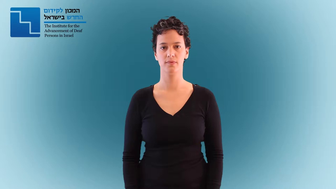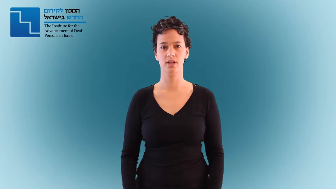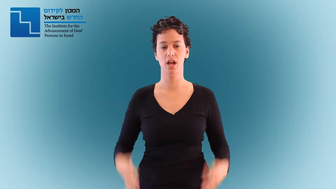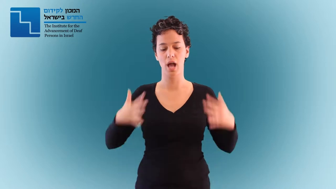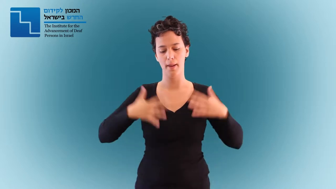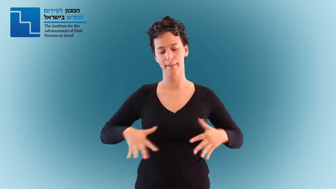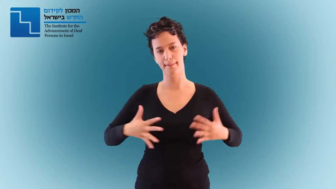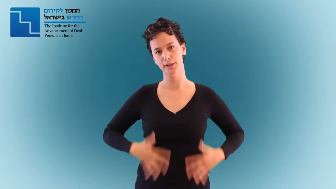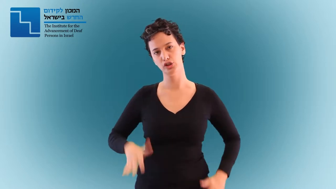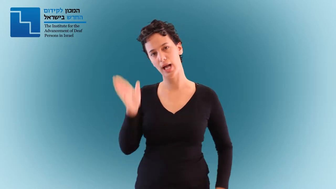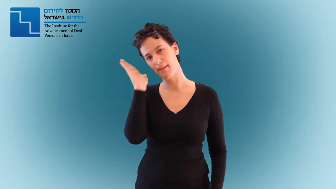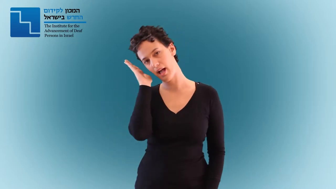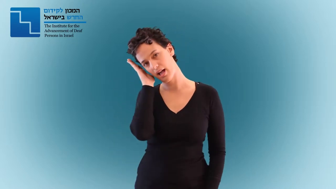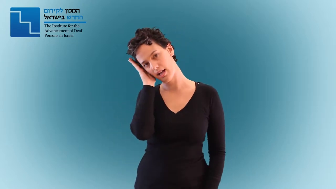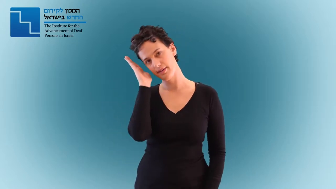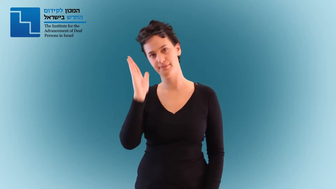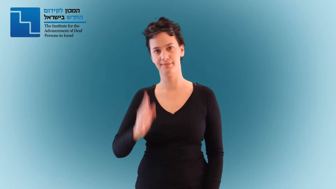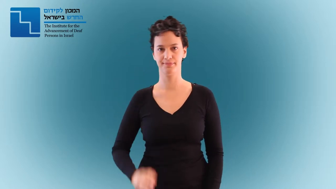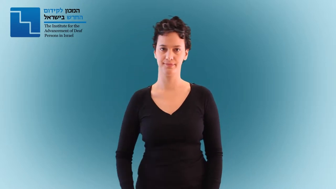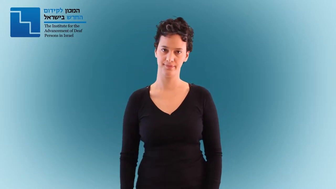פיג'מה